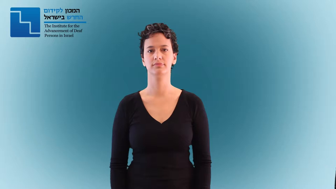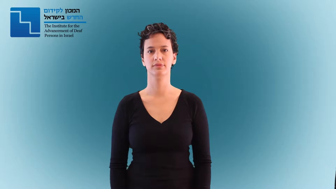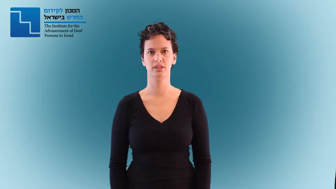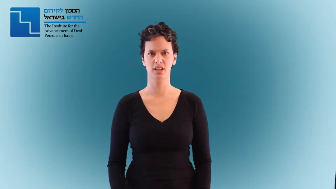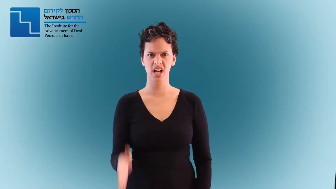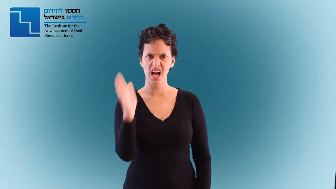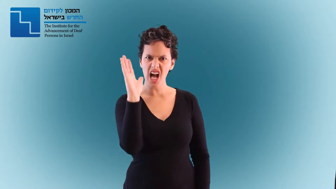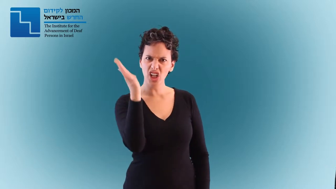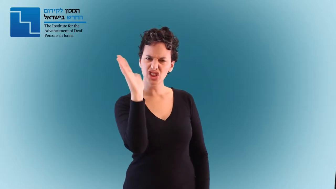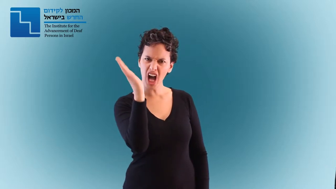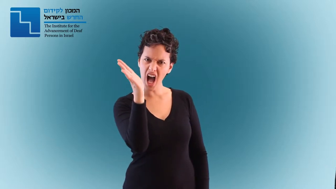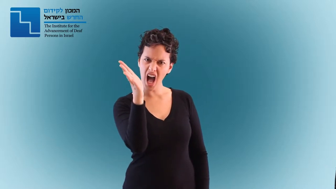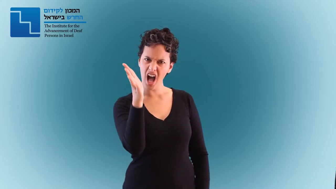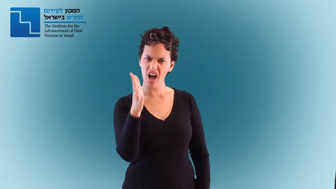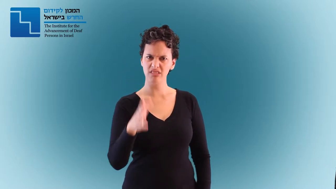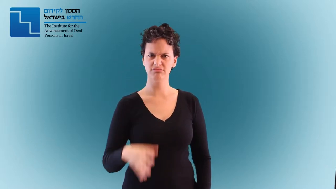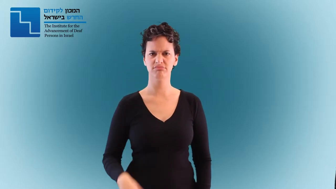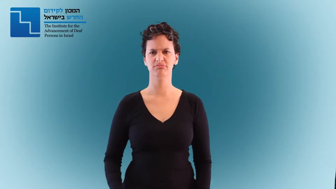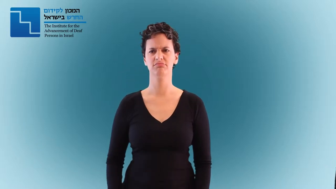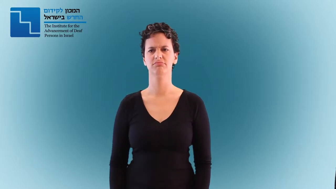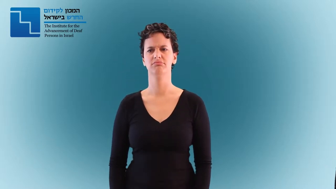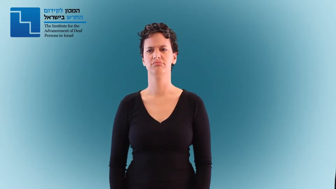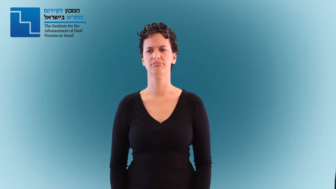רשע